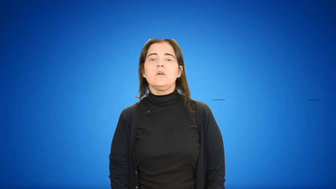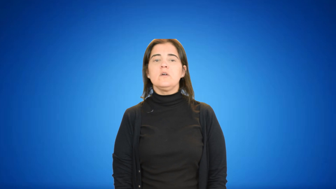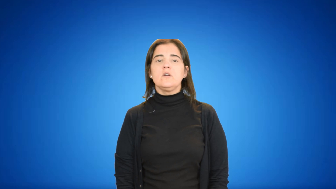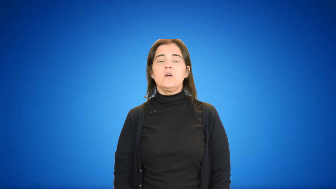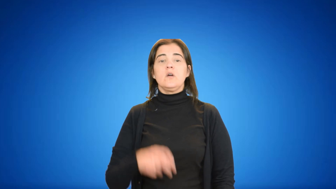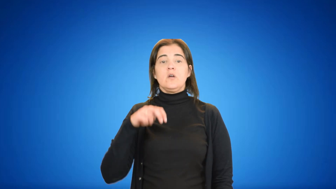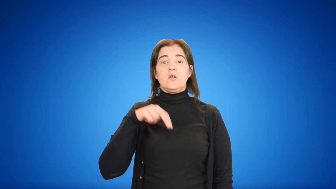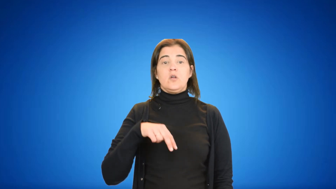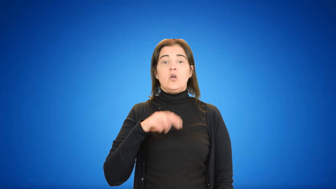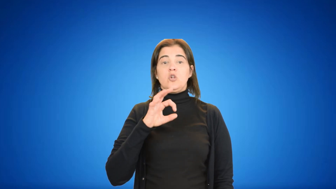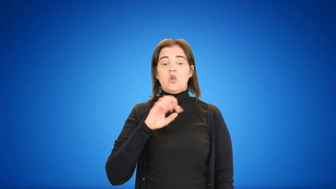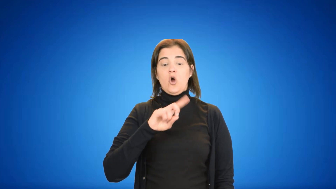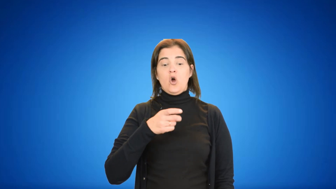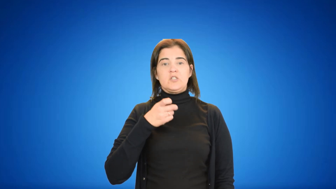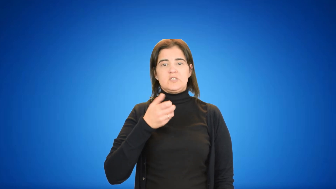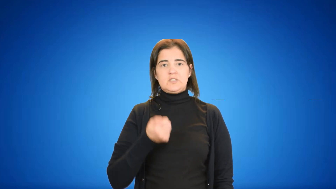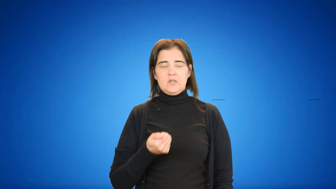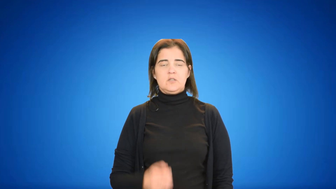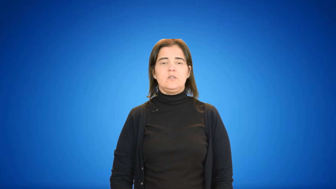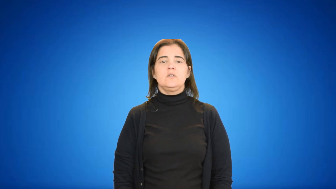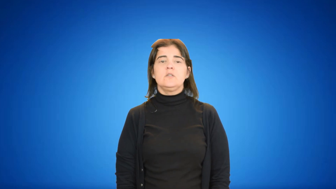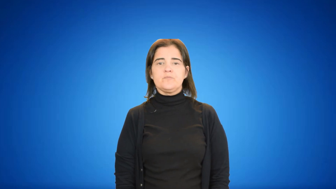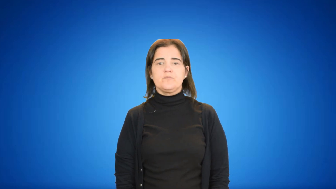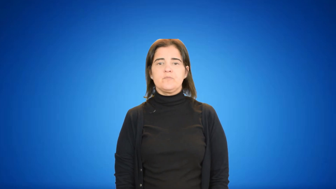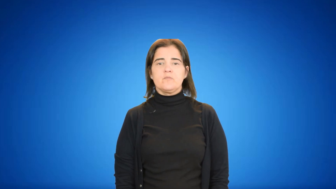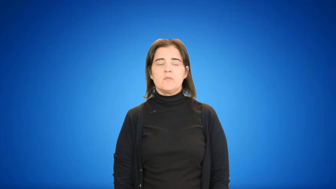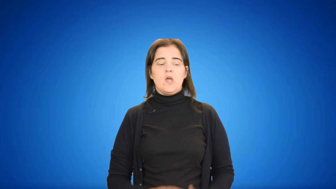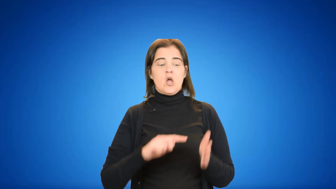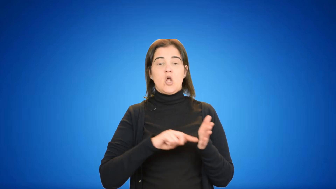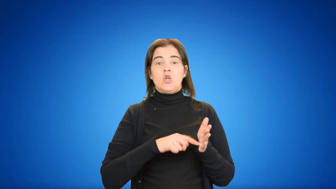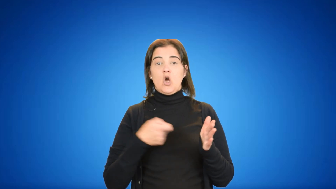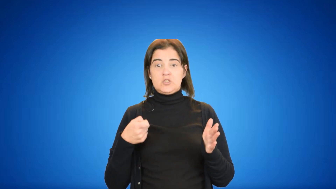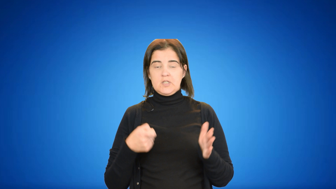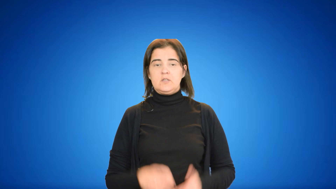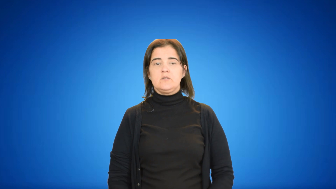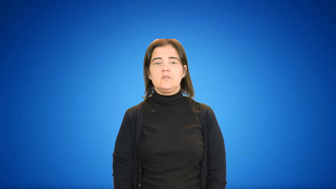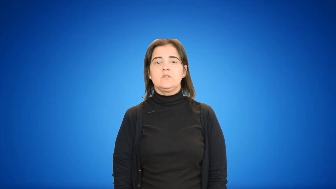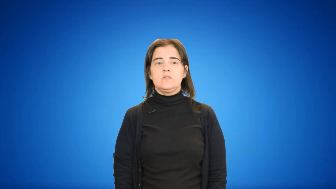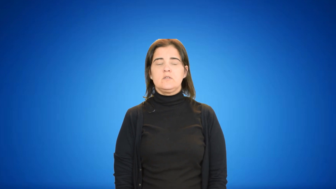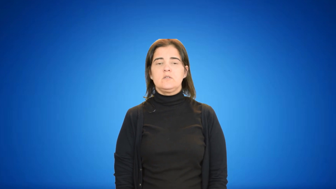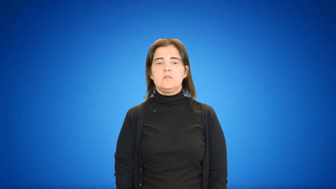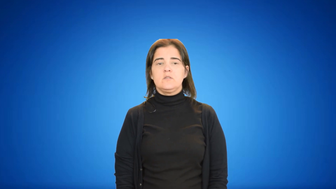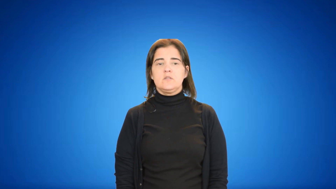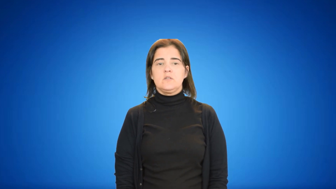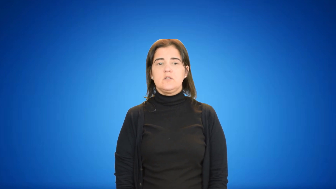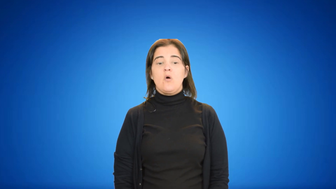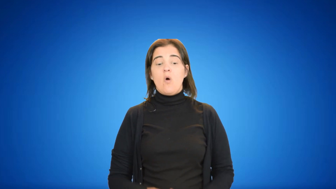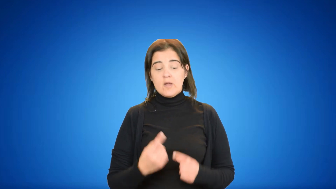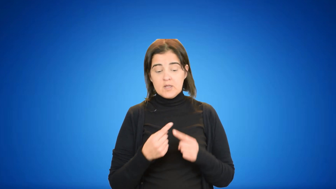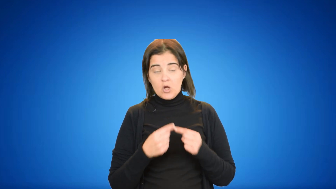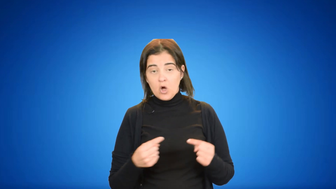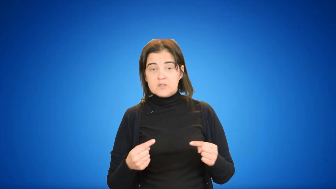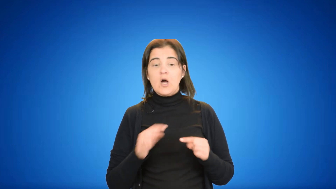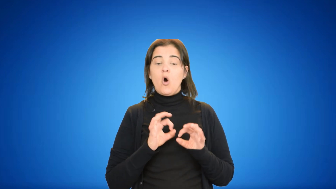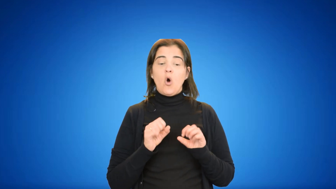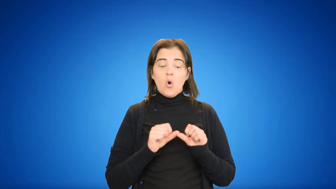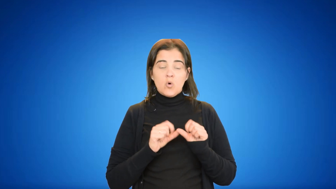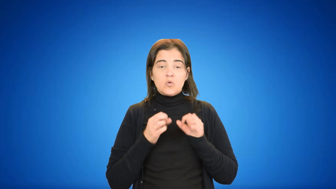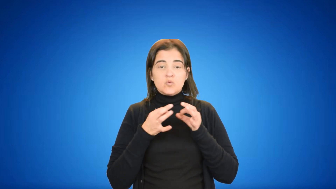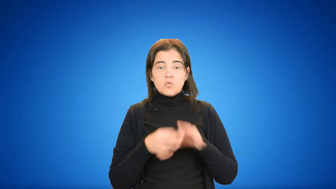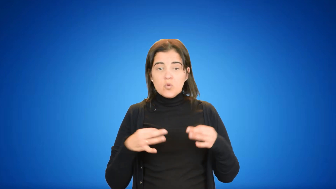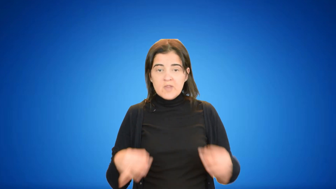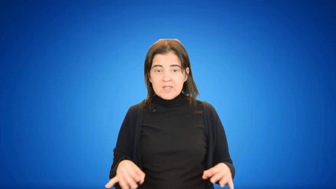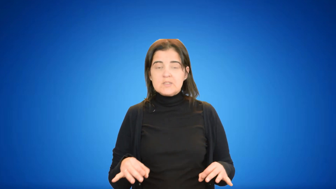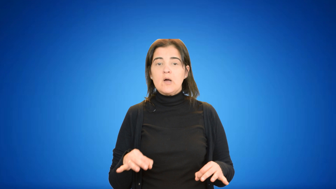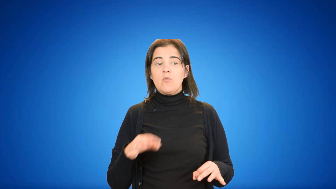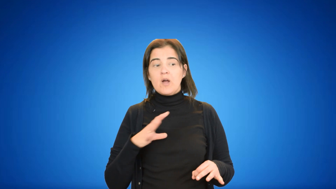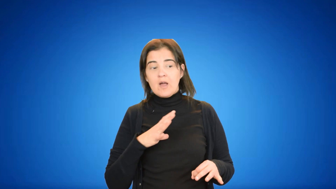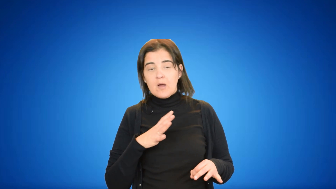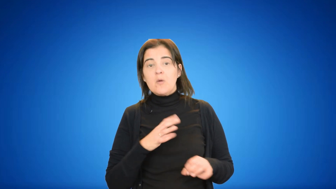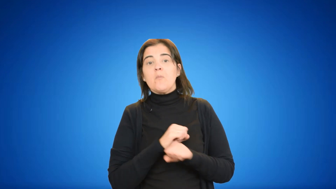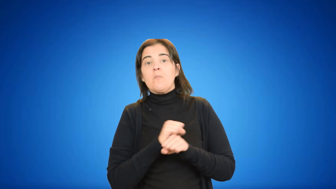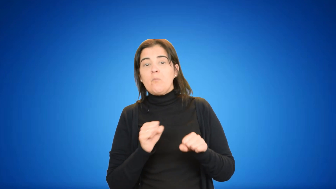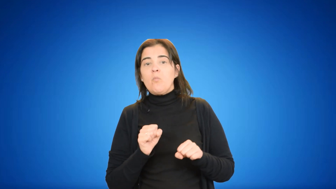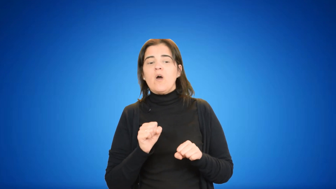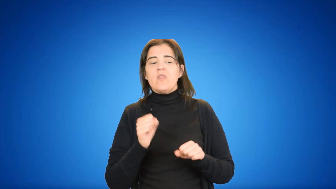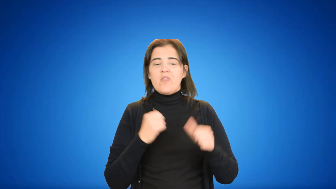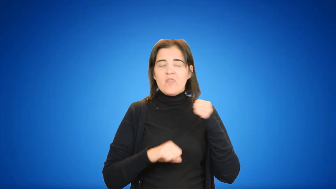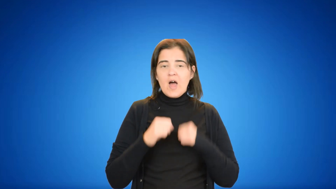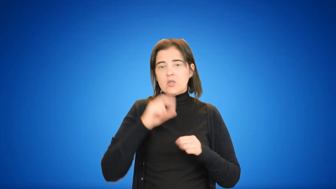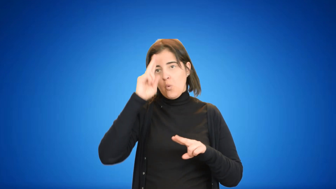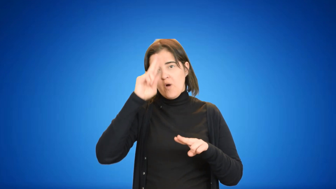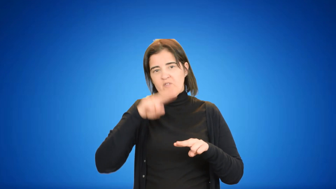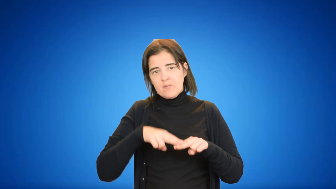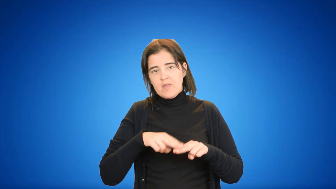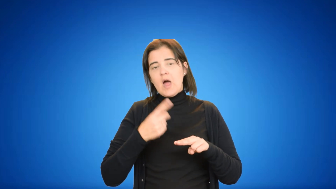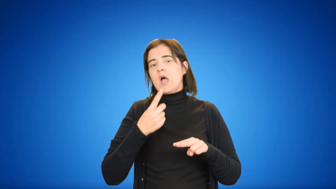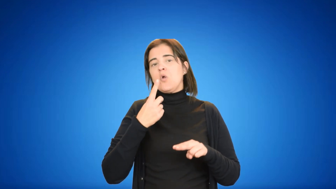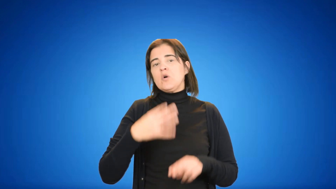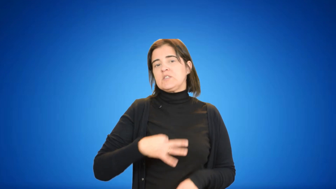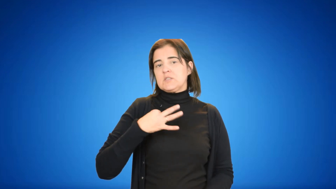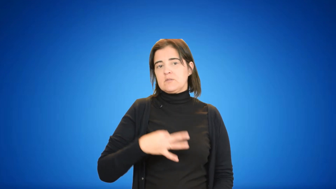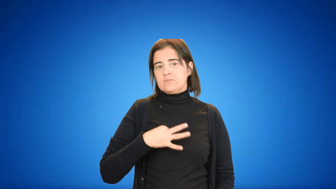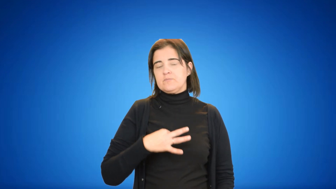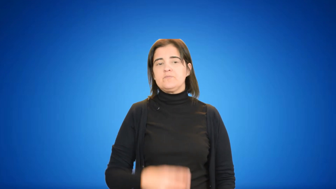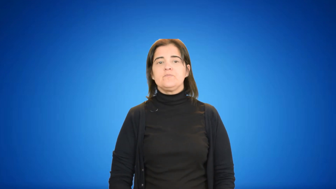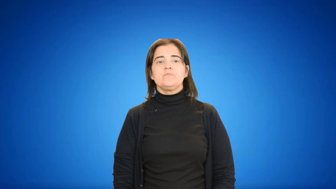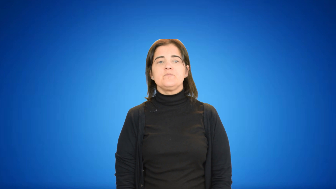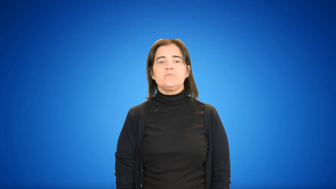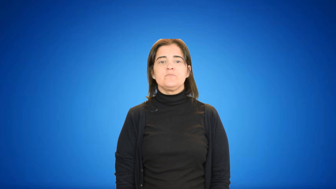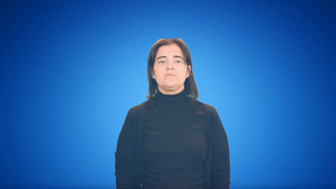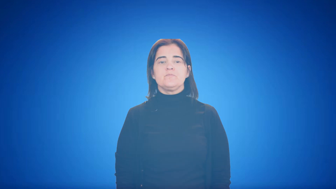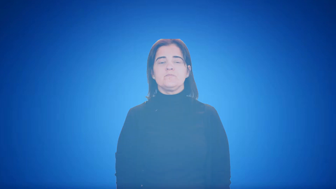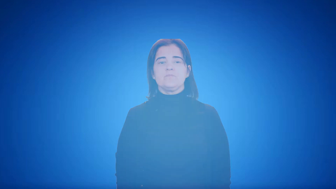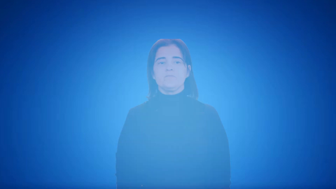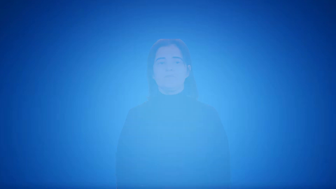Noxa